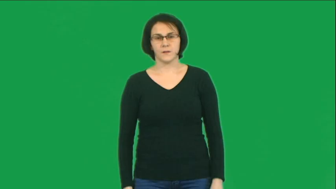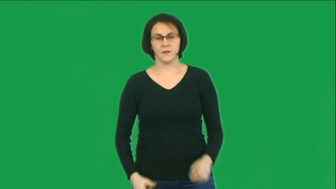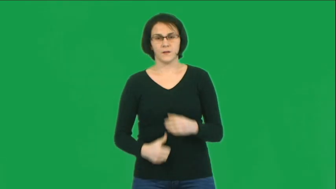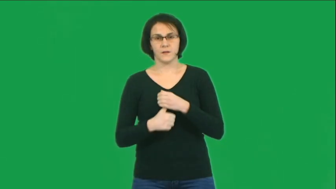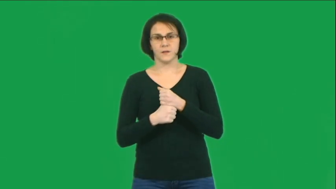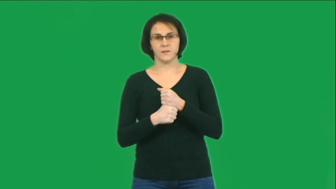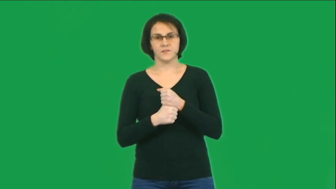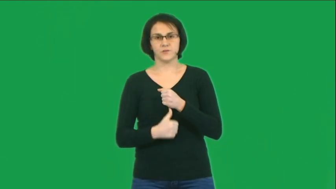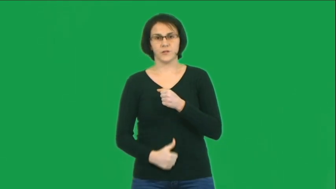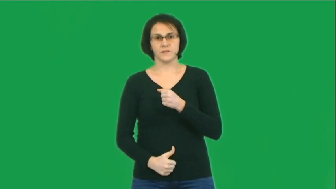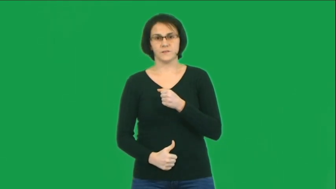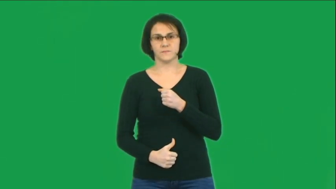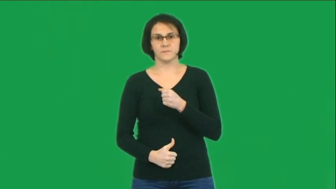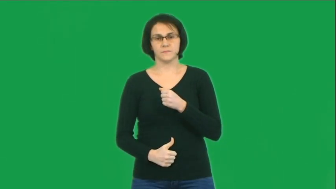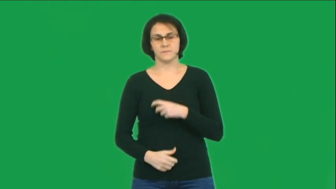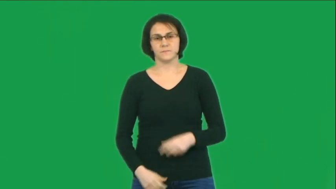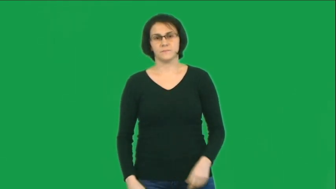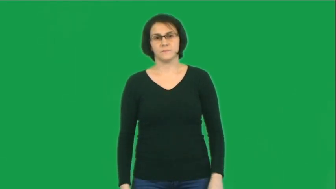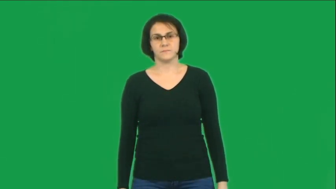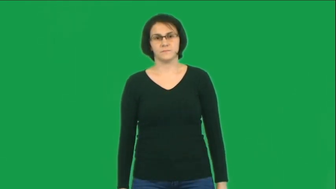stolec